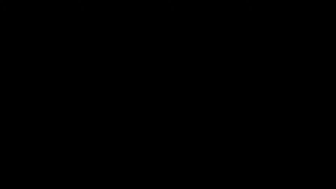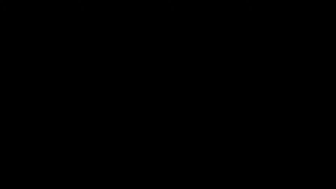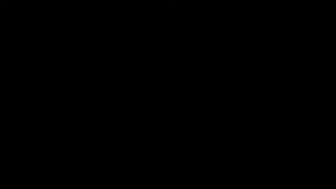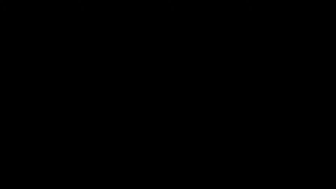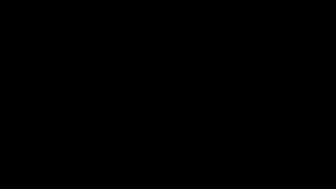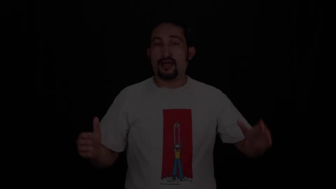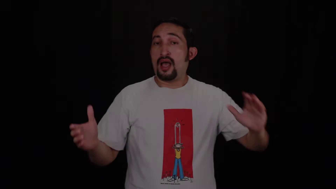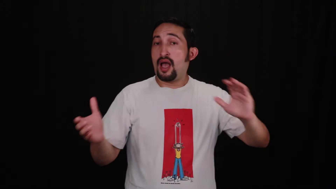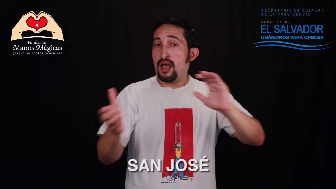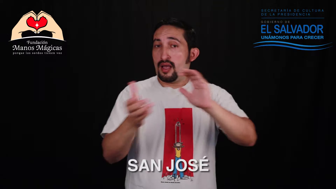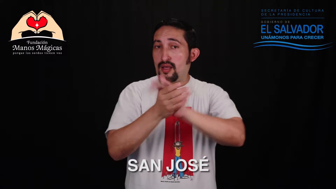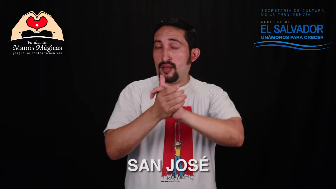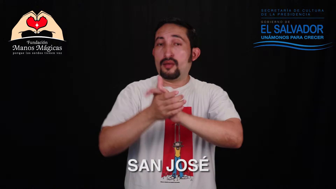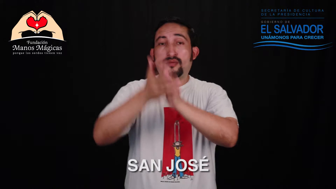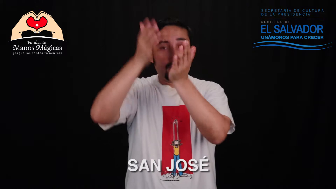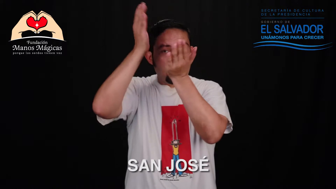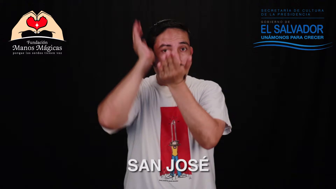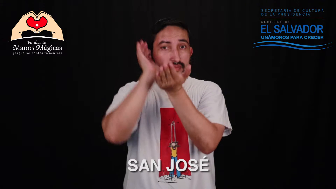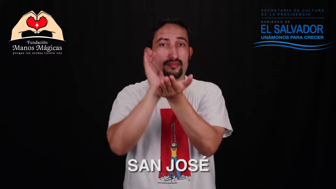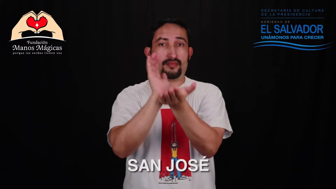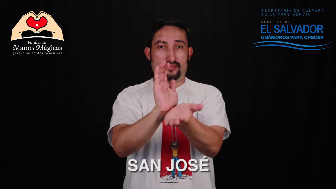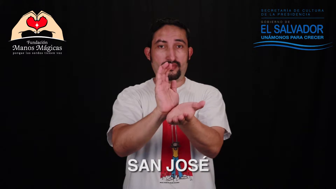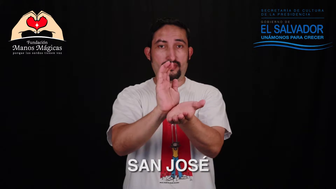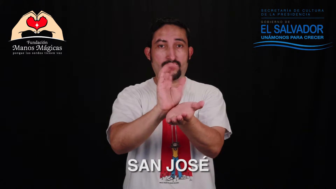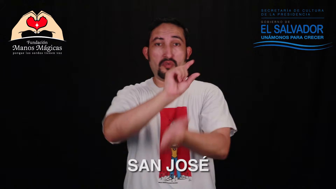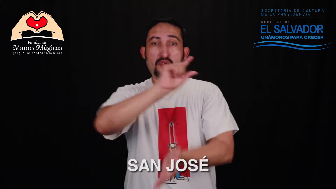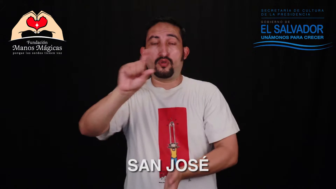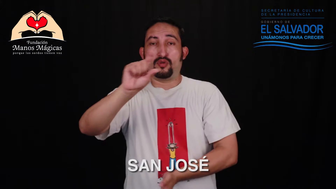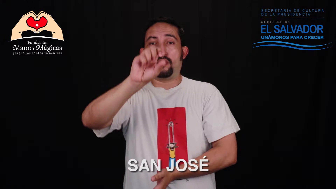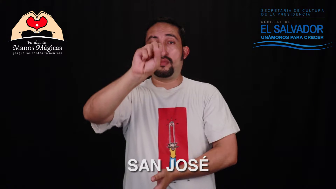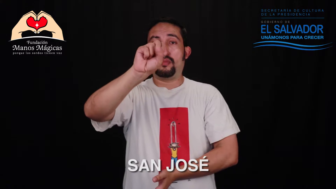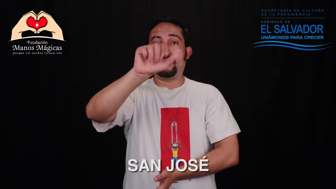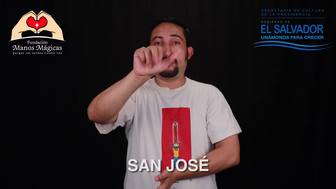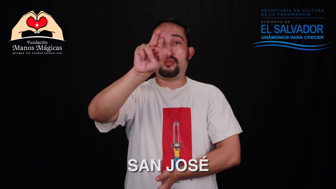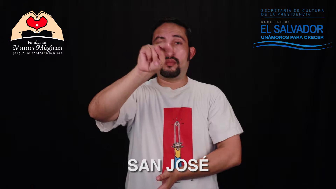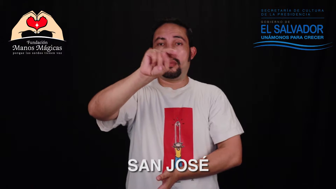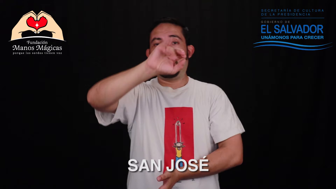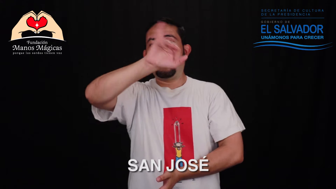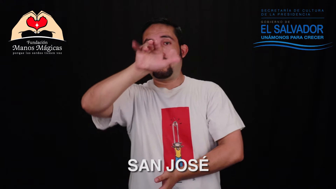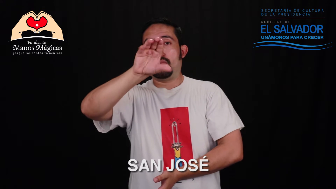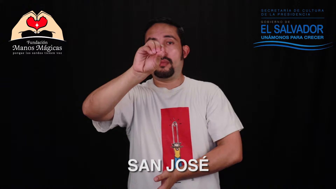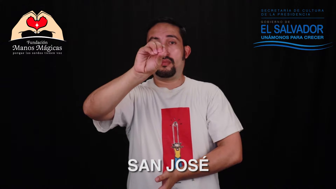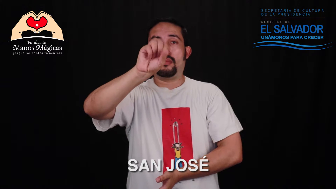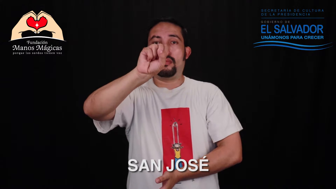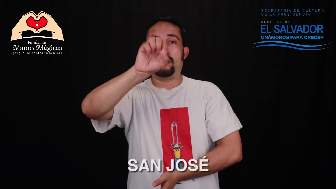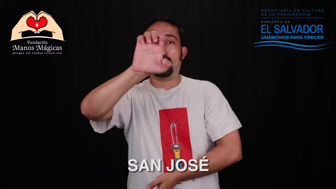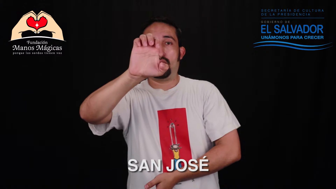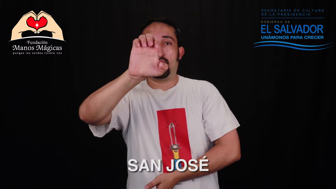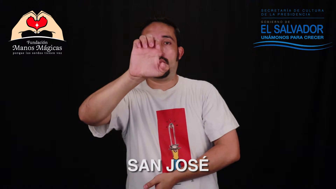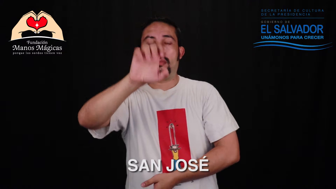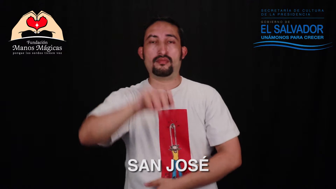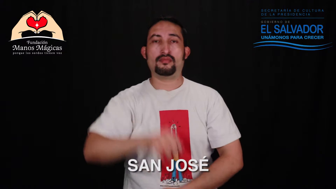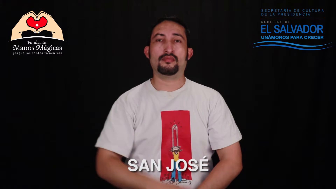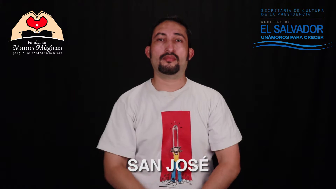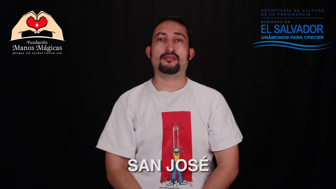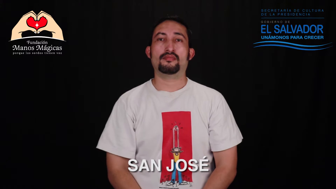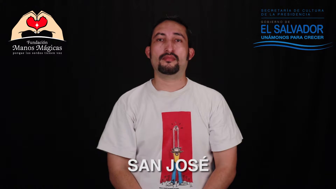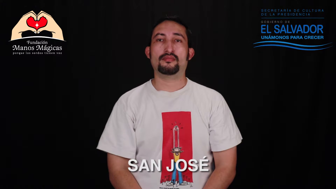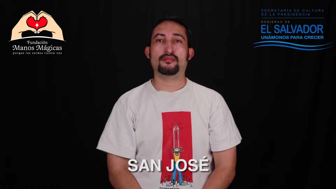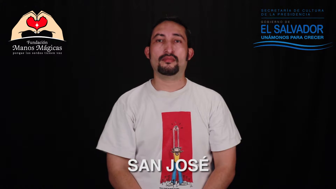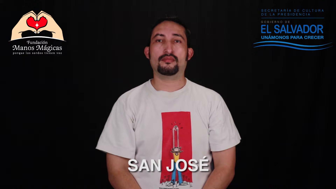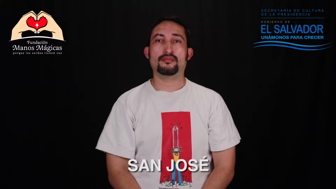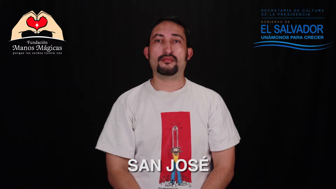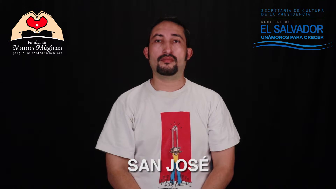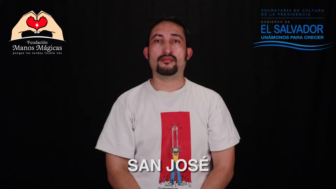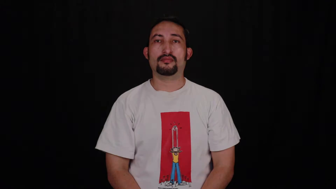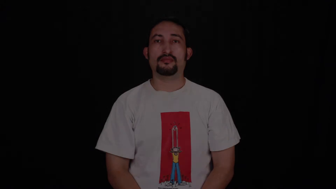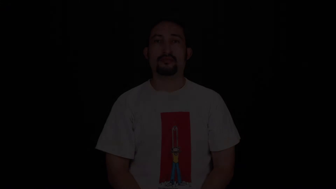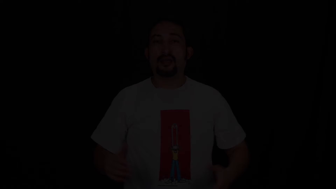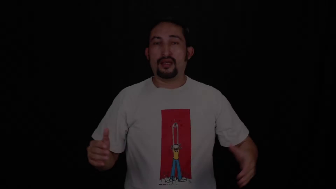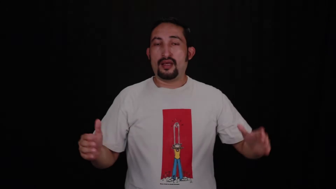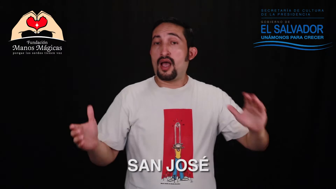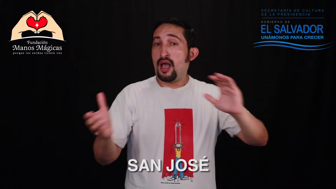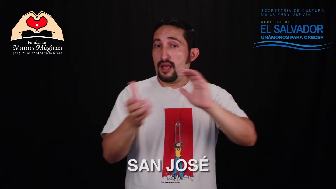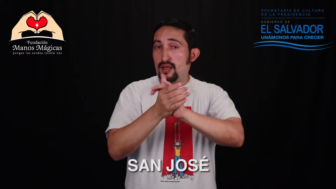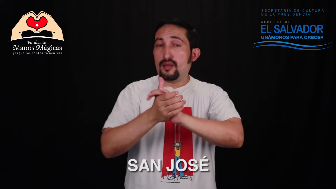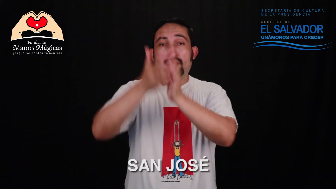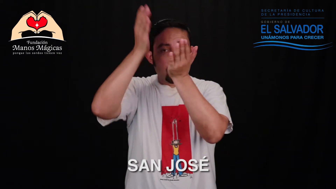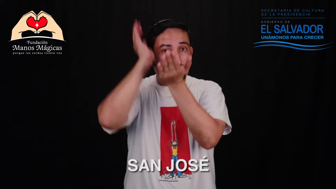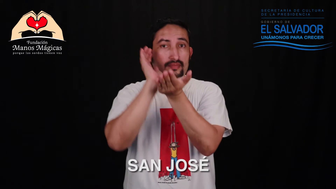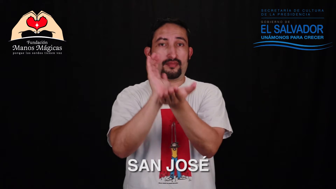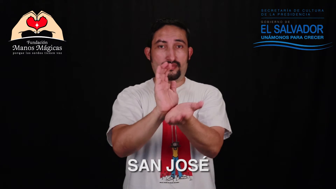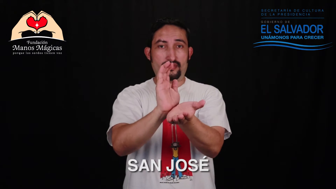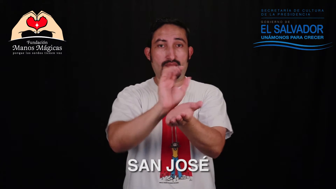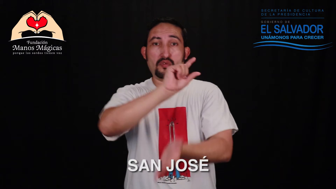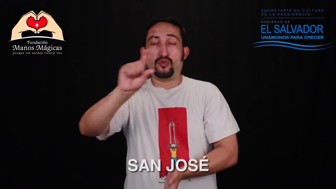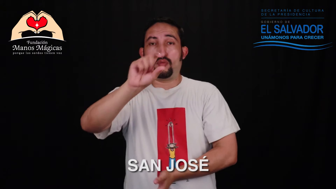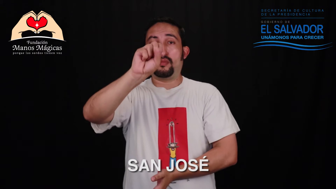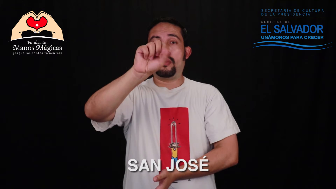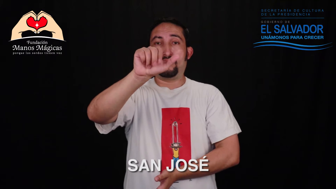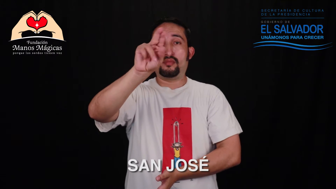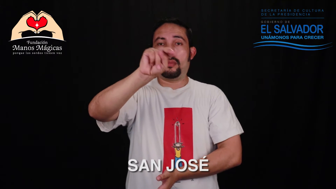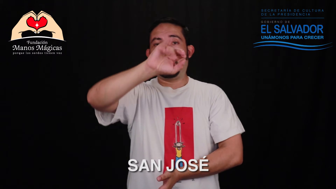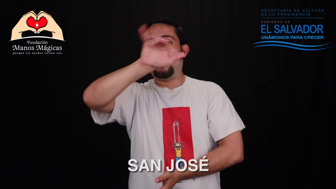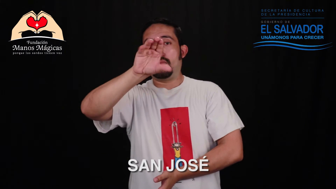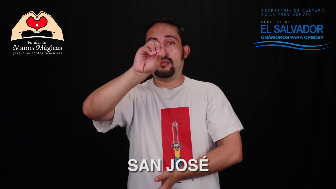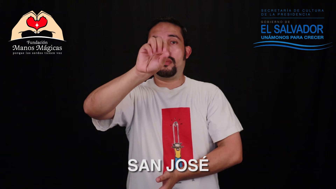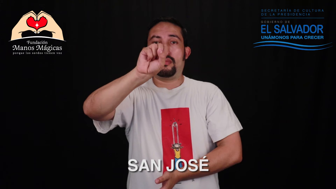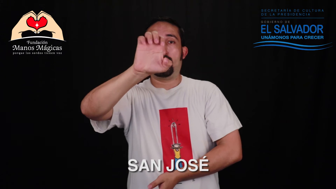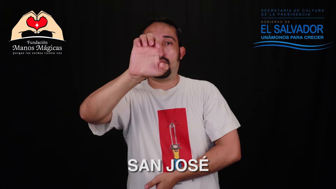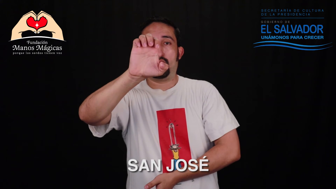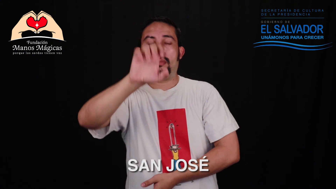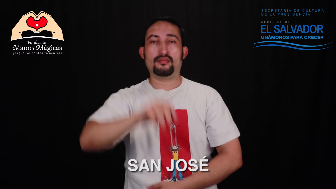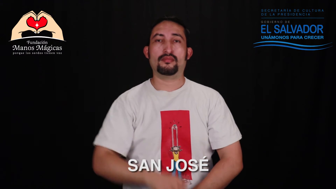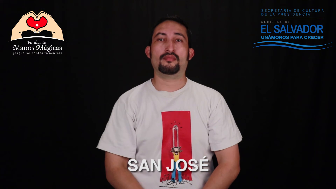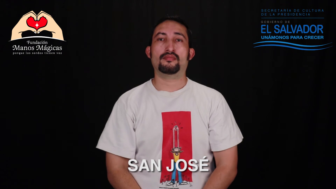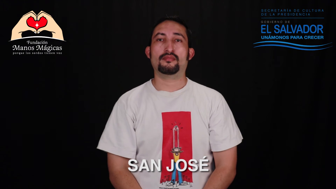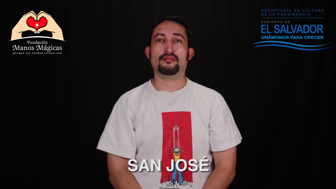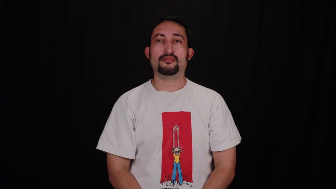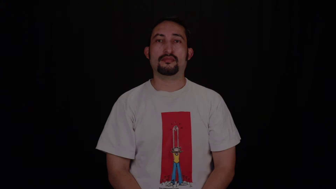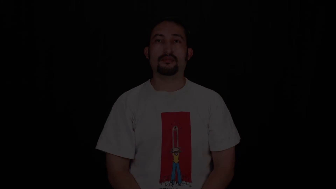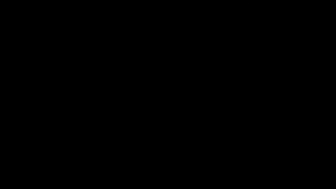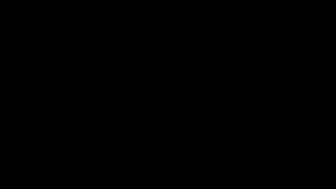San José